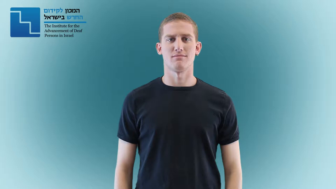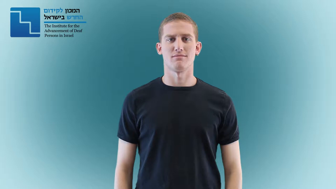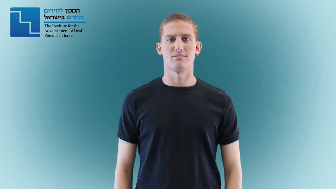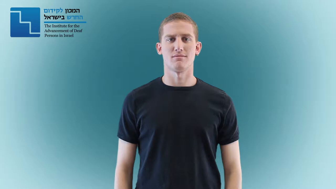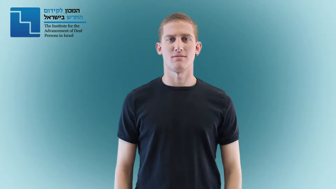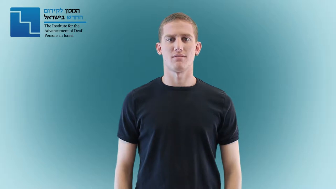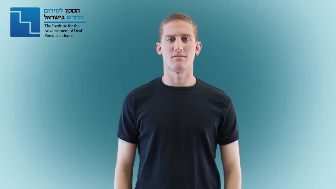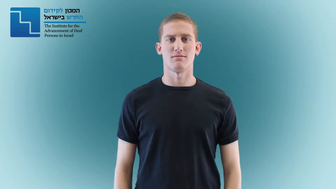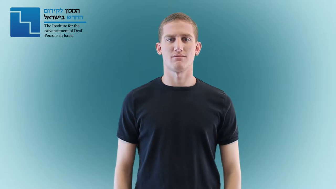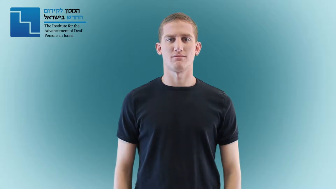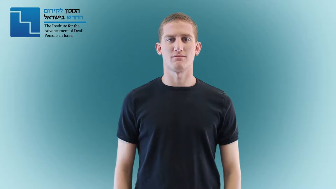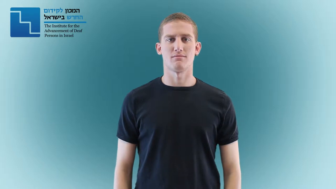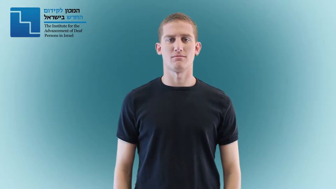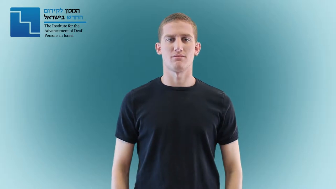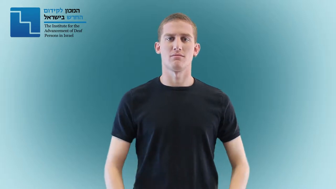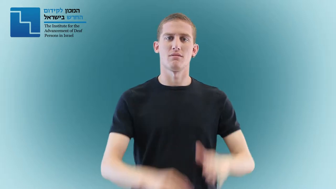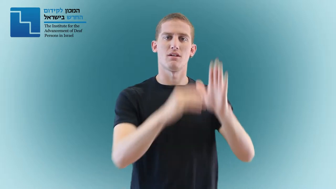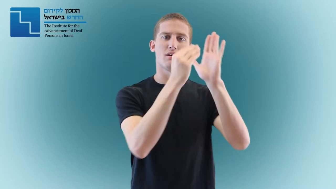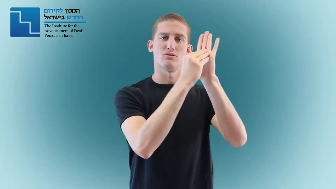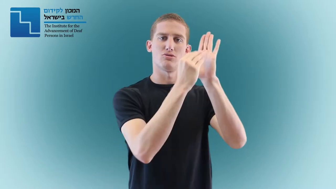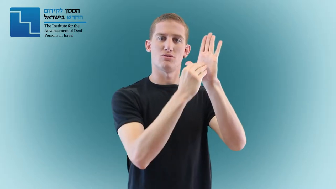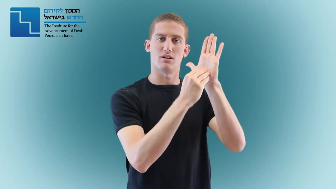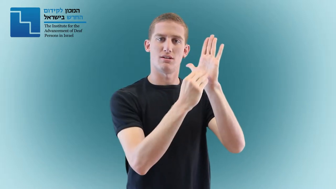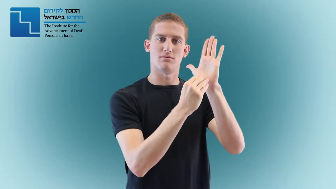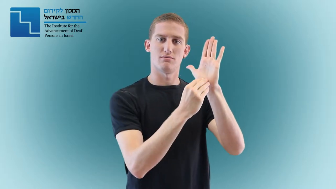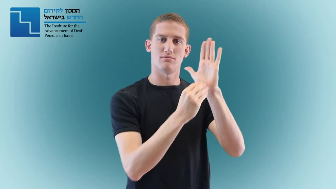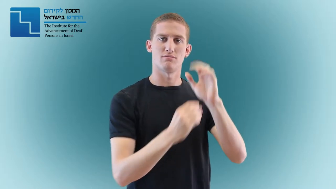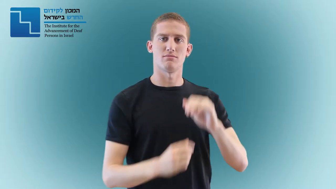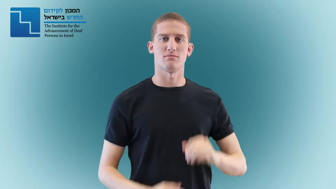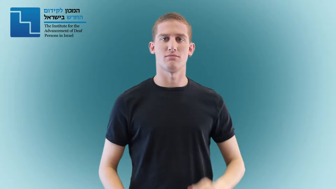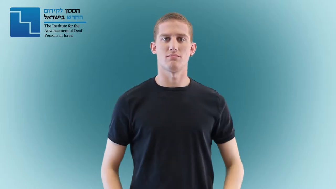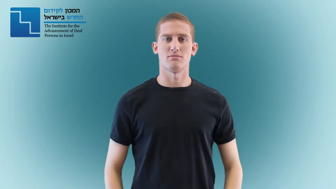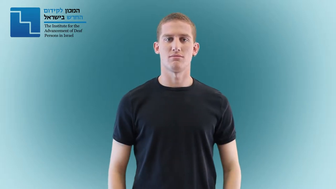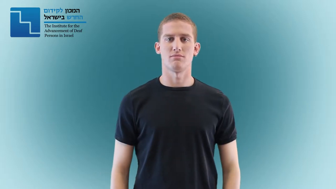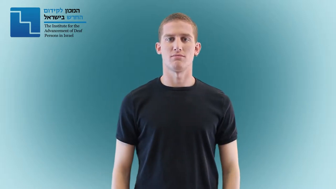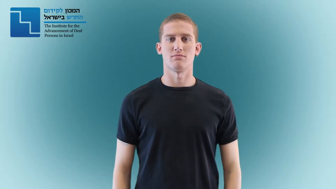לרשום